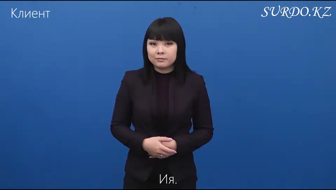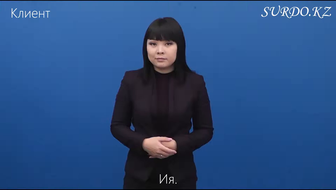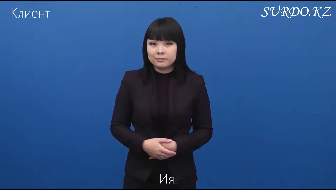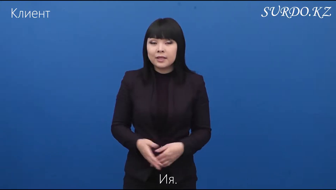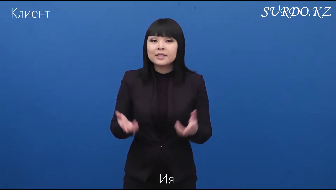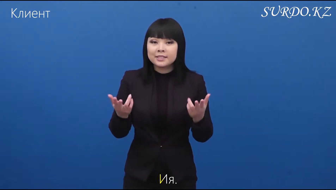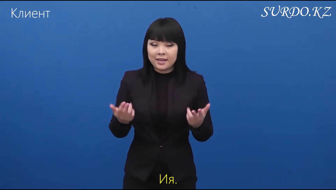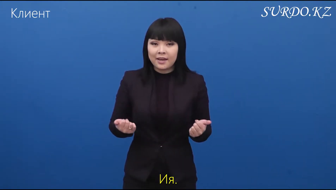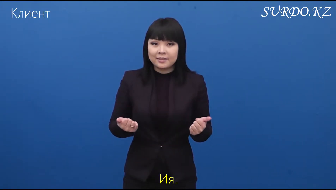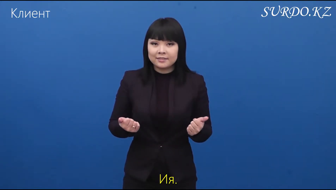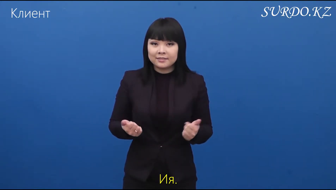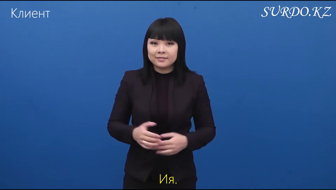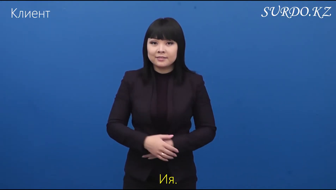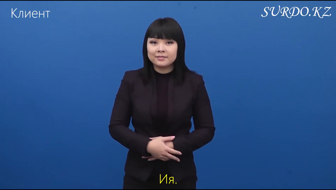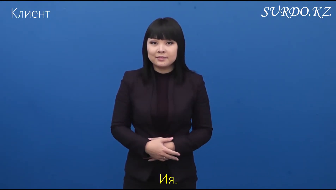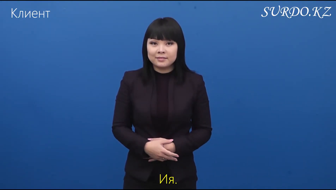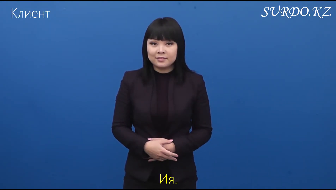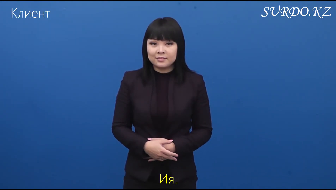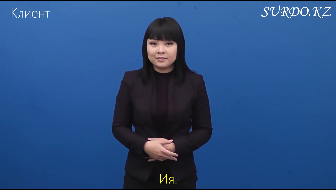Клиент